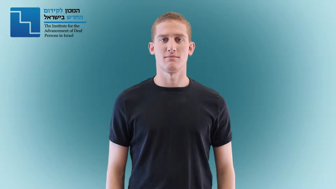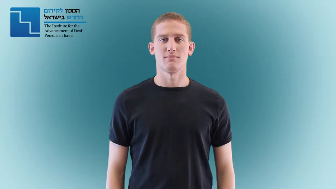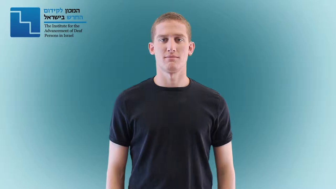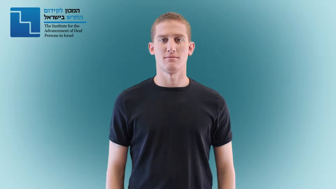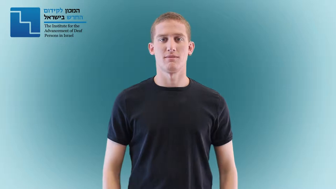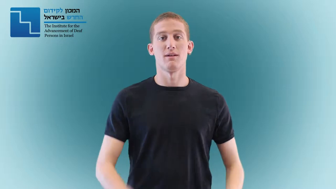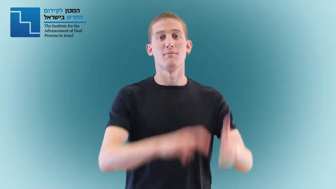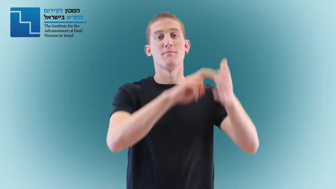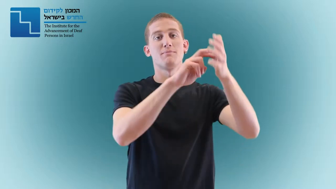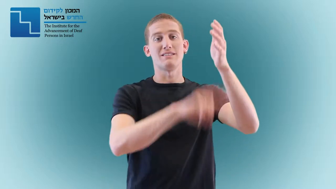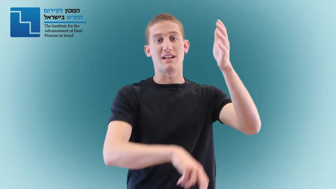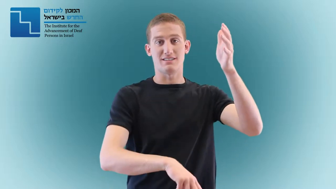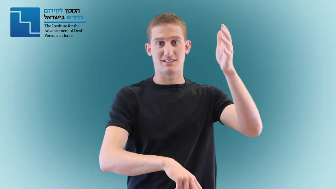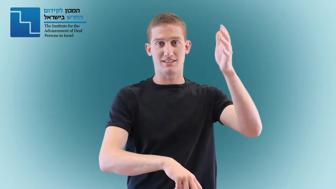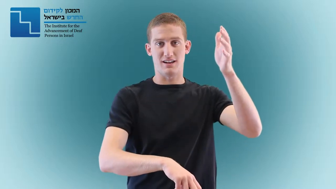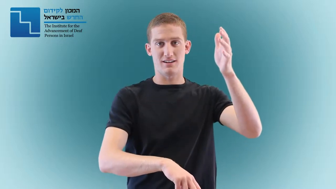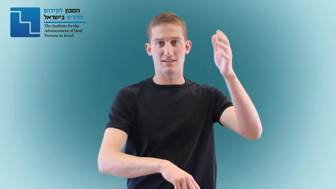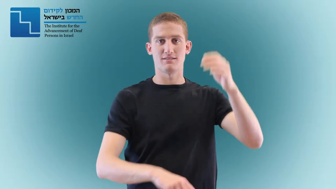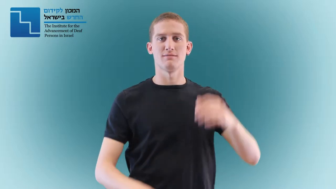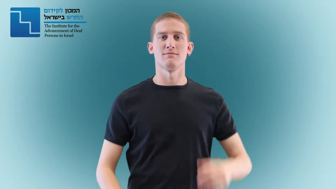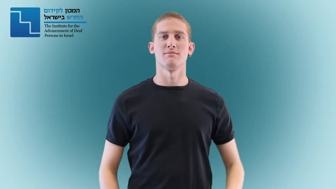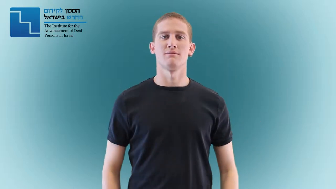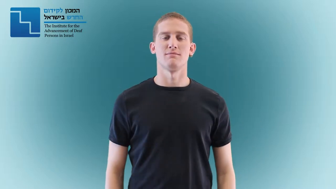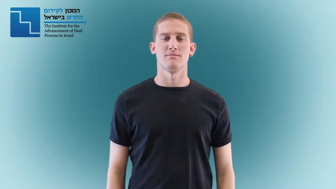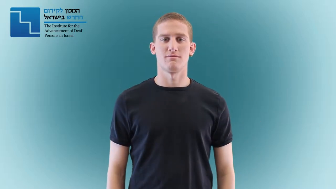מס הכנסה